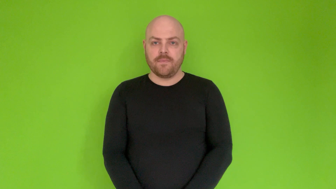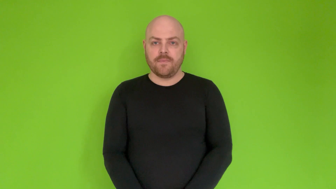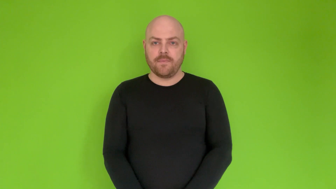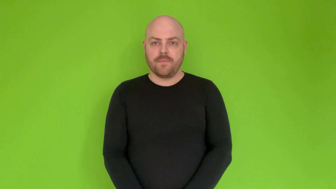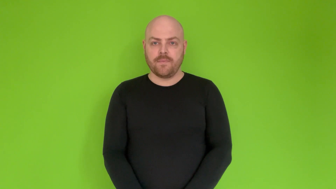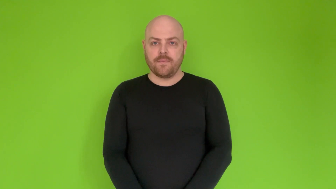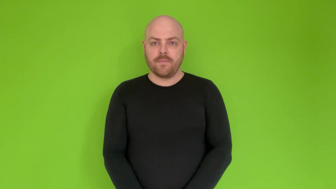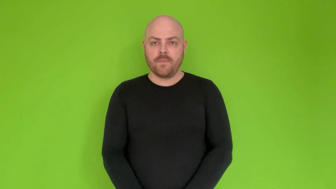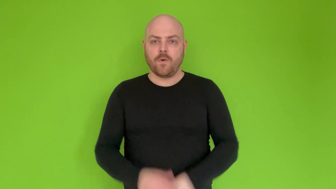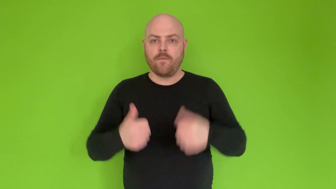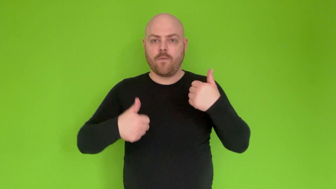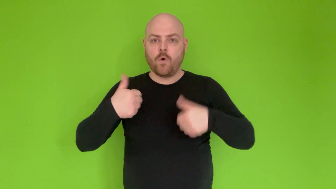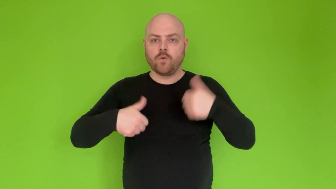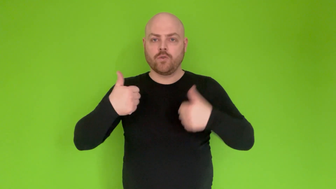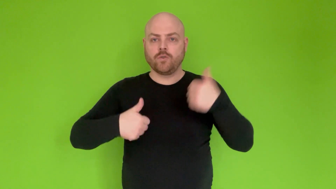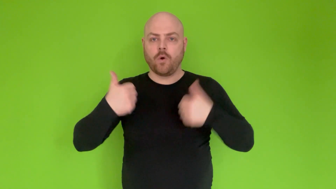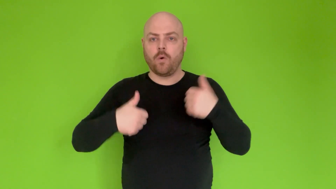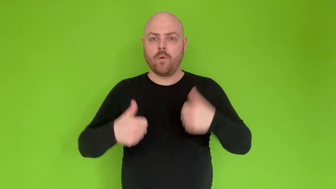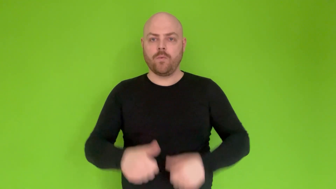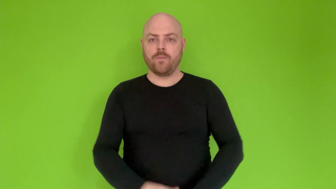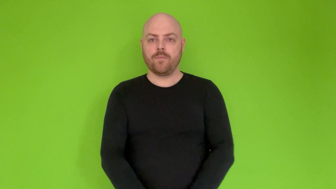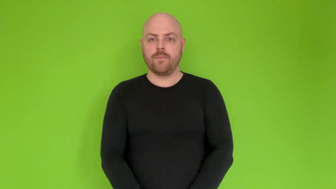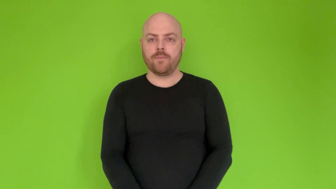Francorchamps